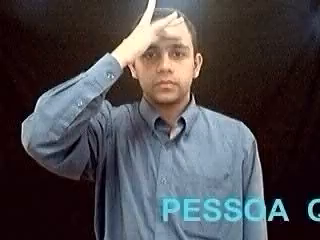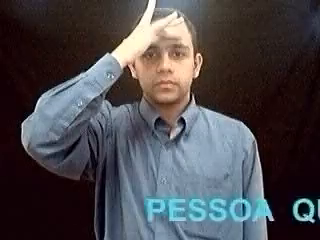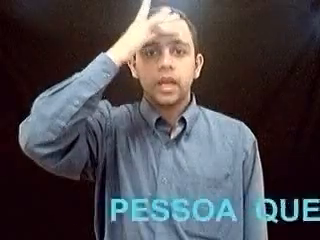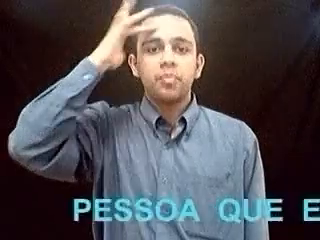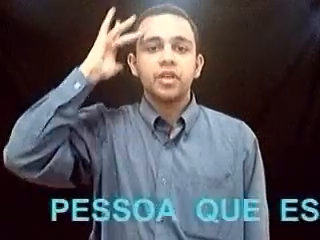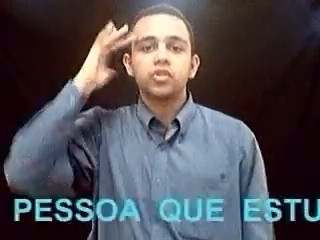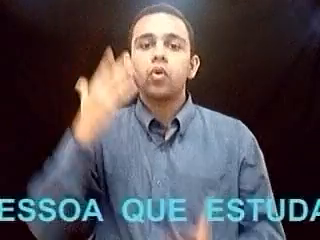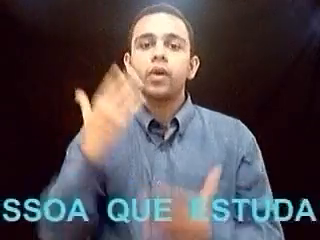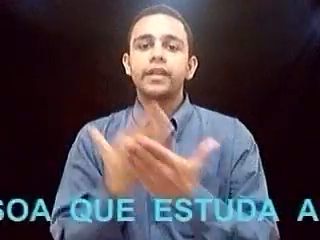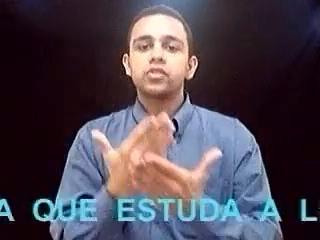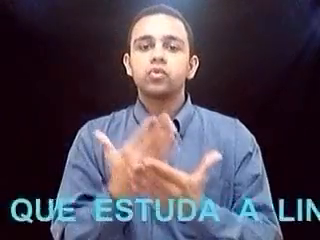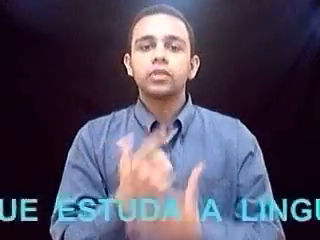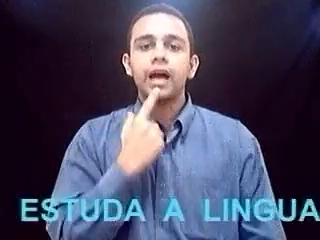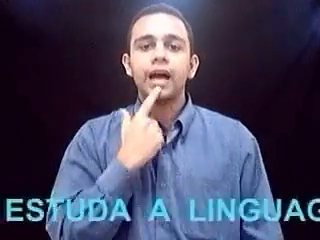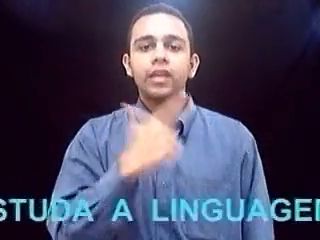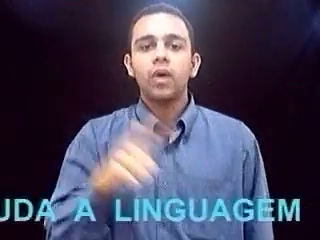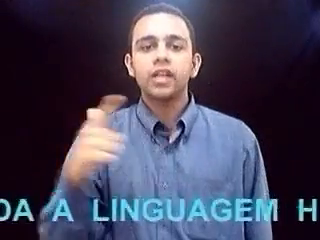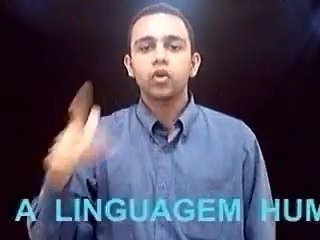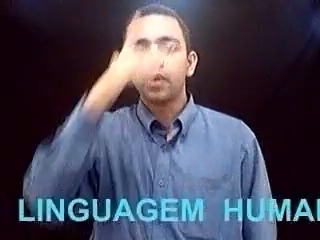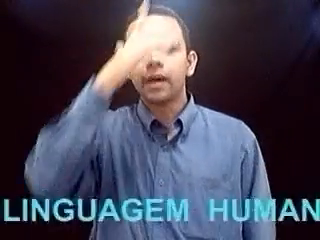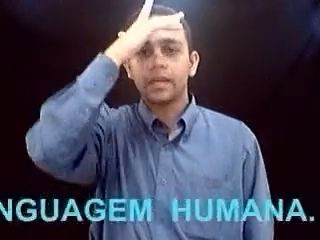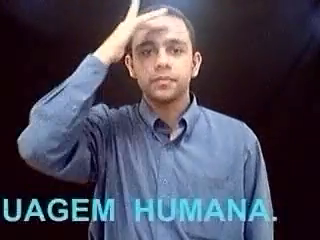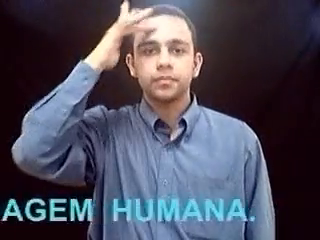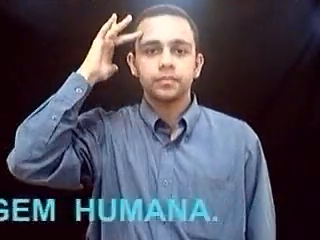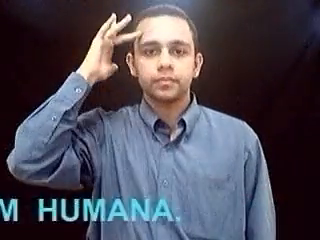llinguista